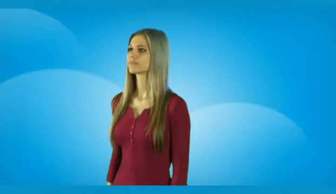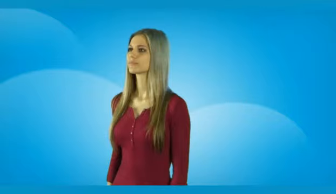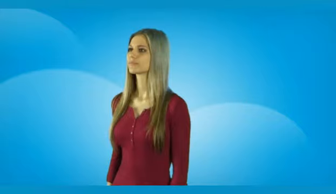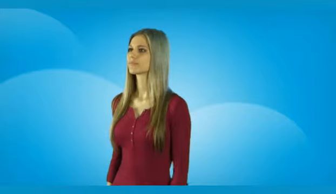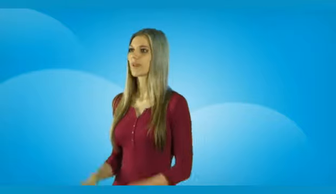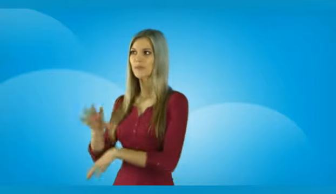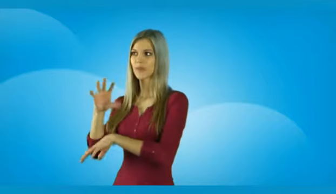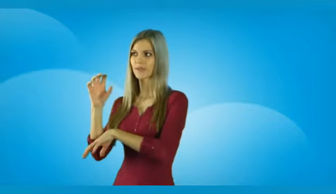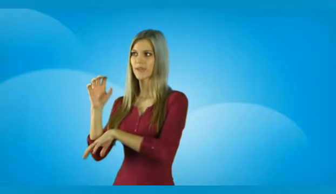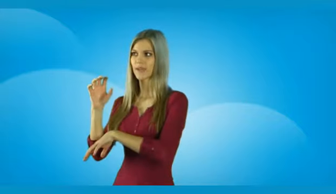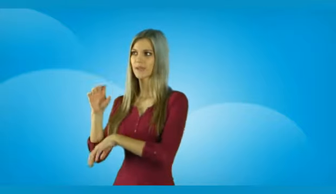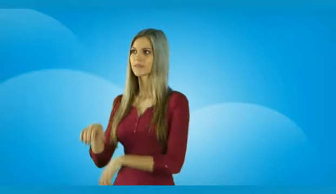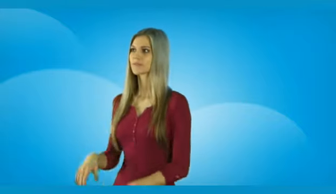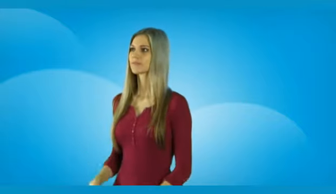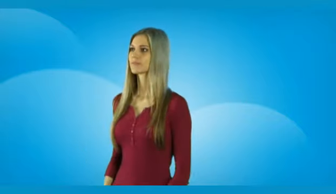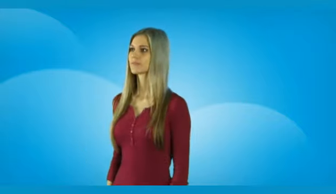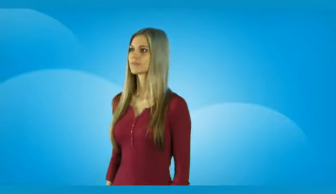Wifi